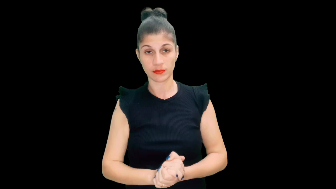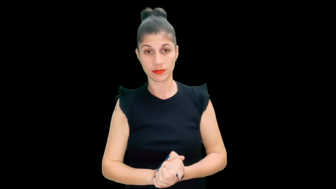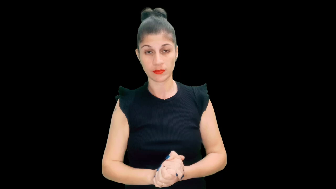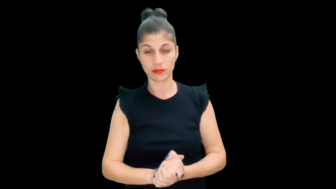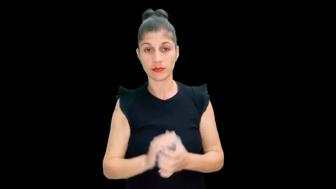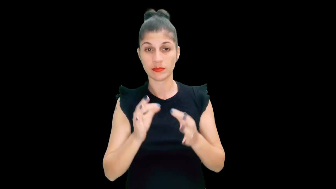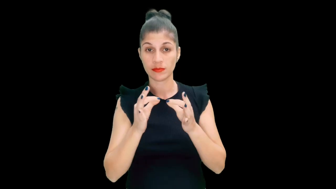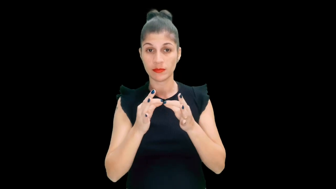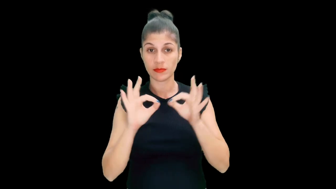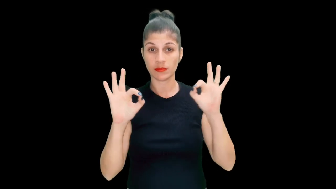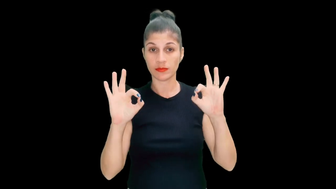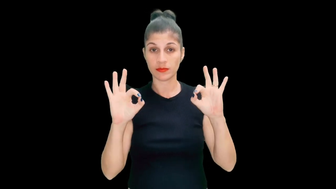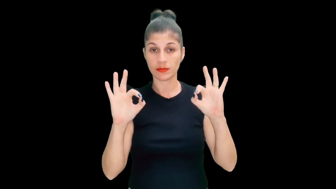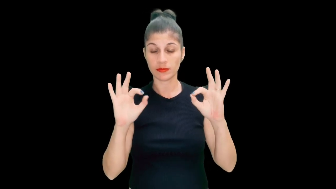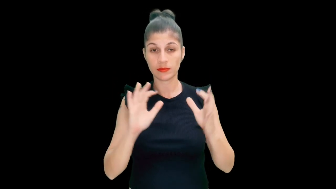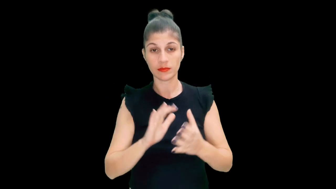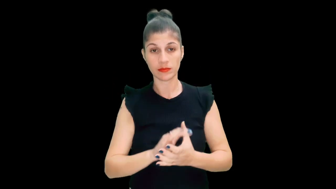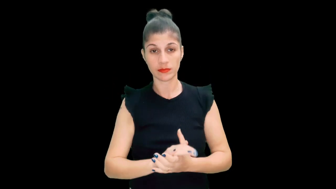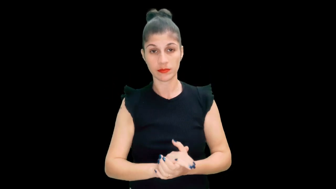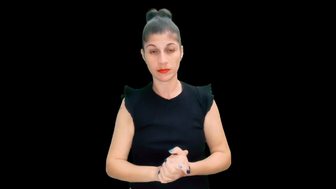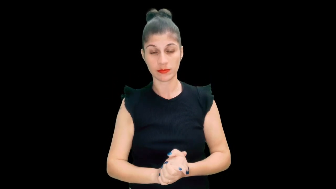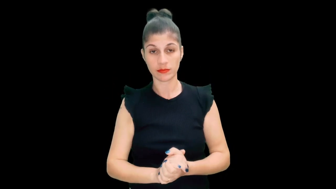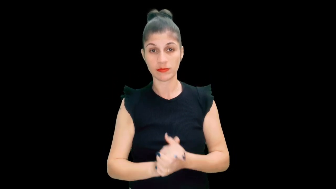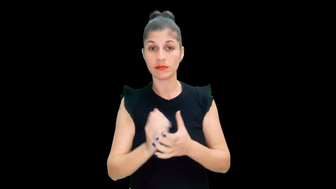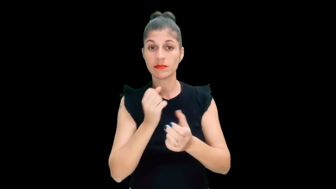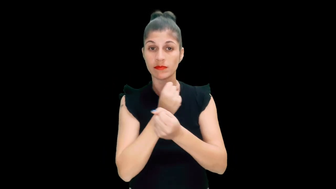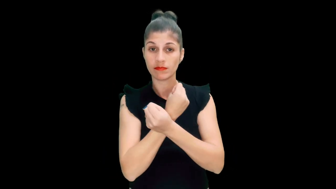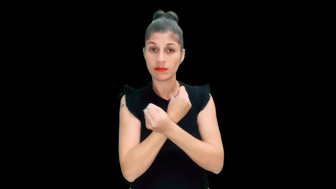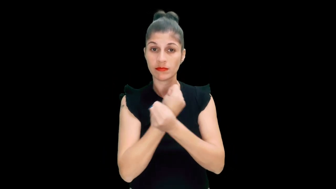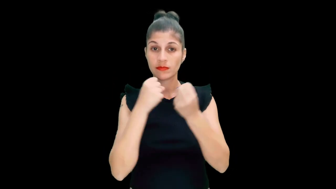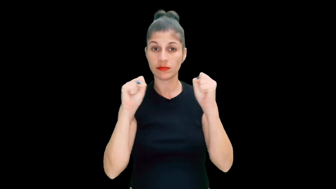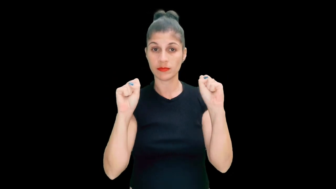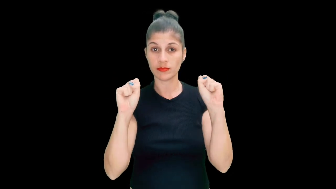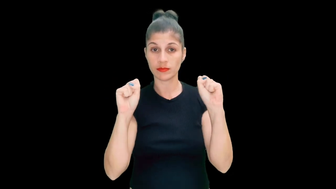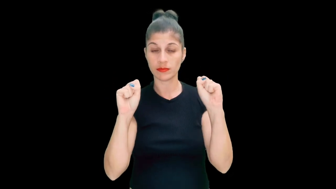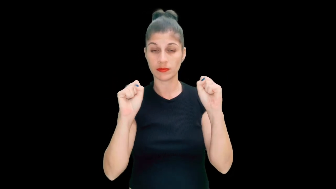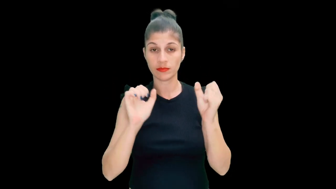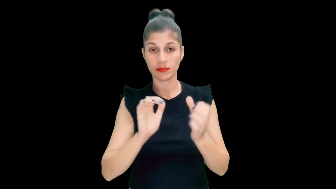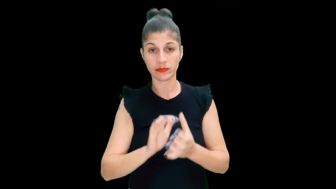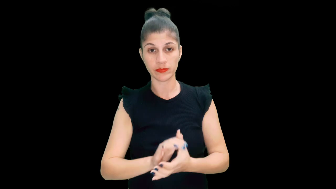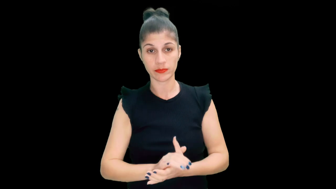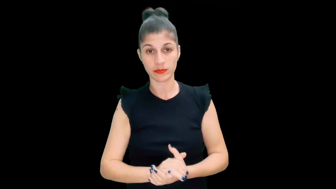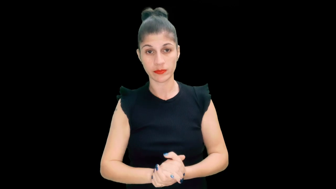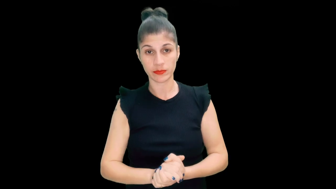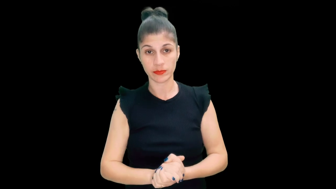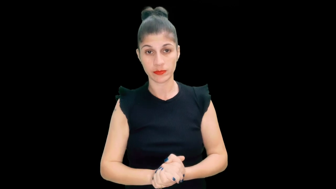SALVAÇÃO